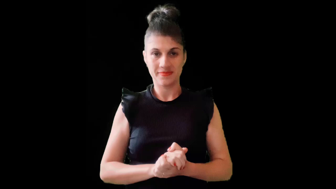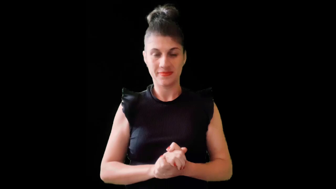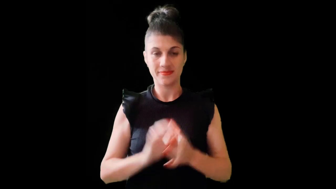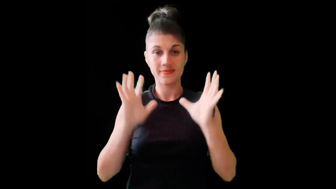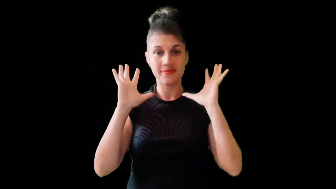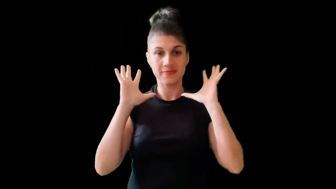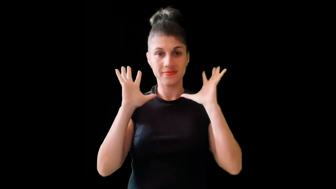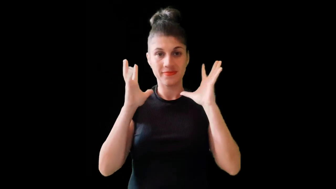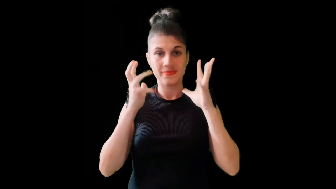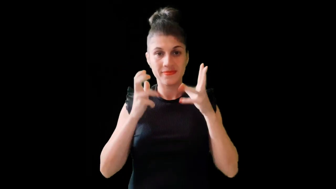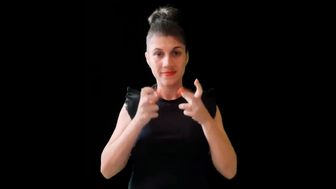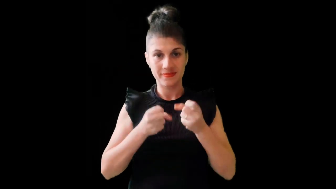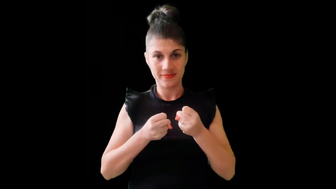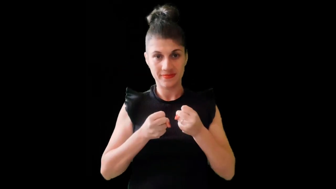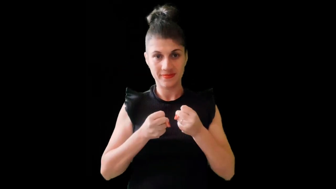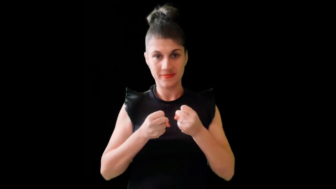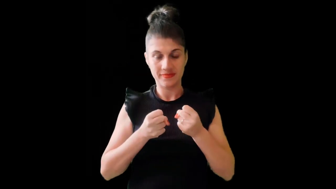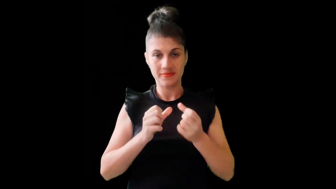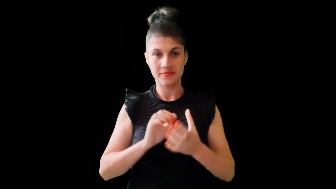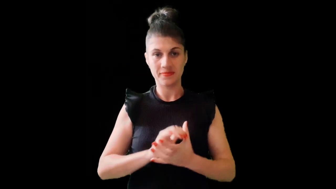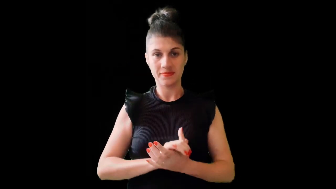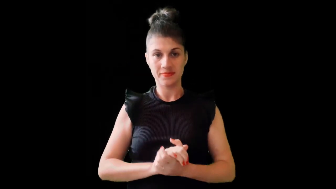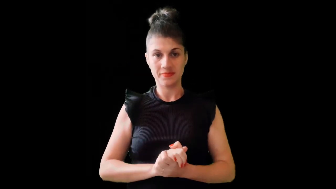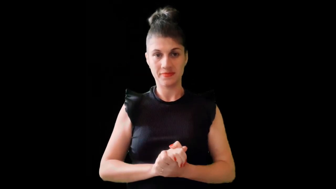Animal